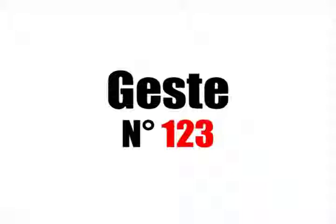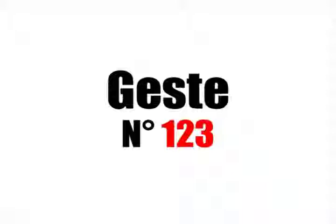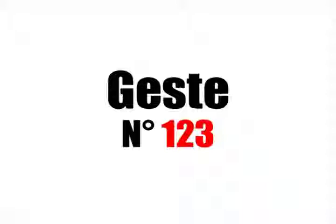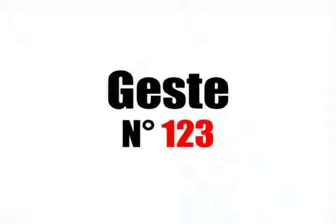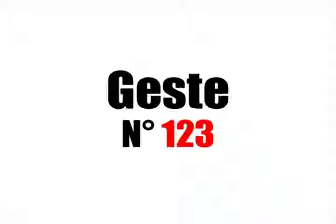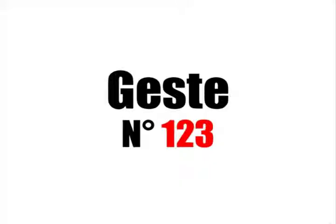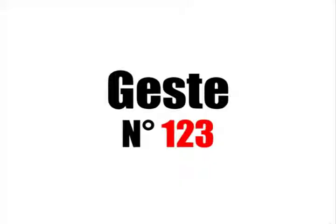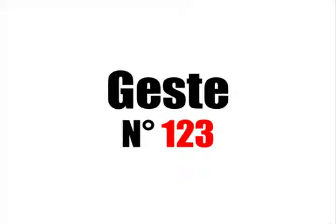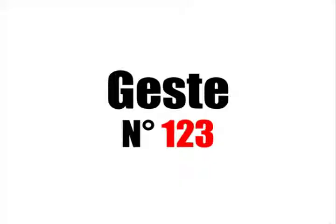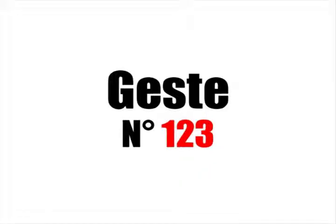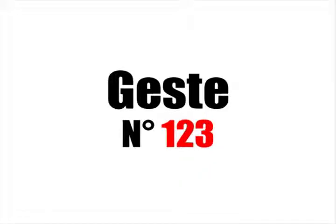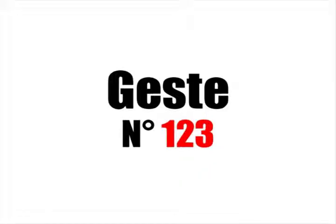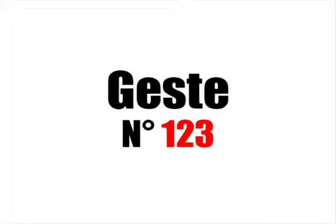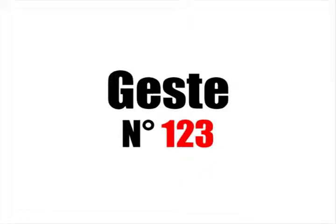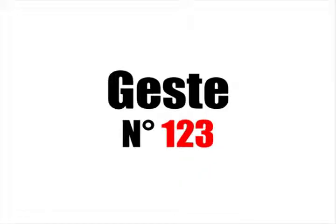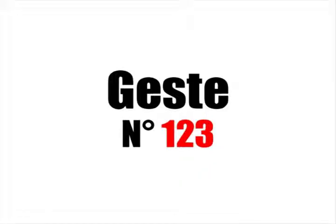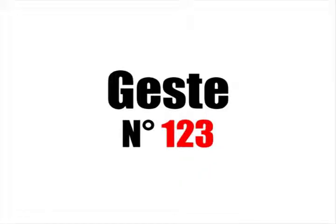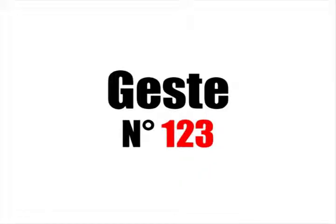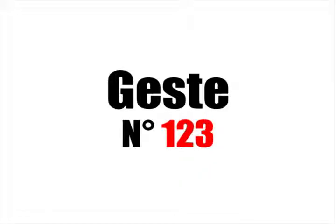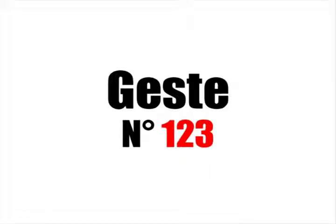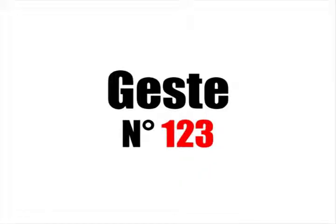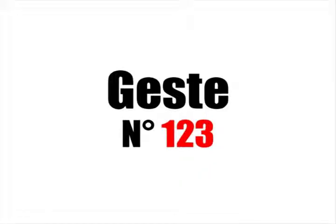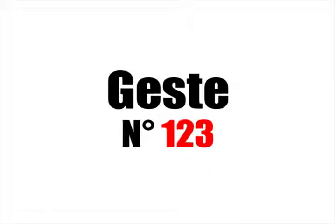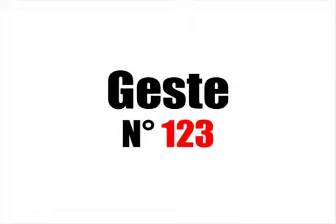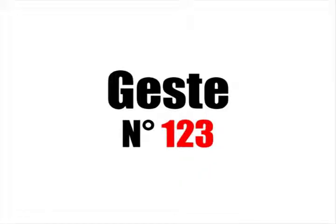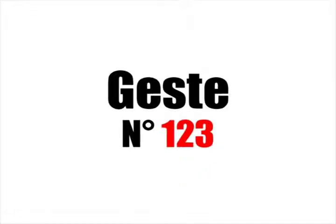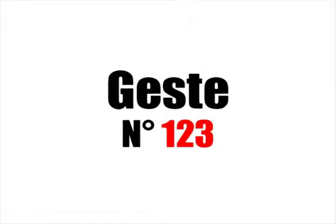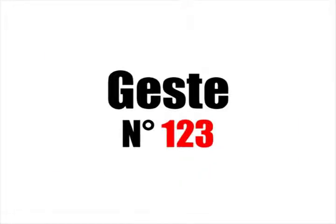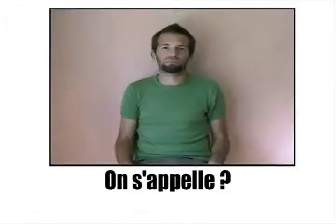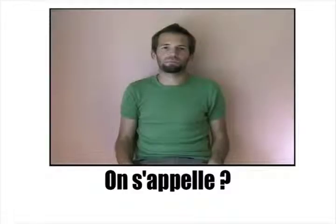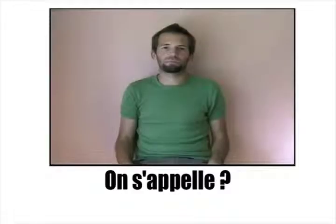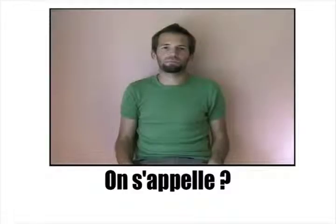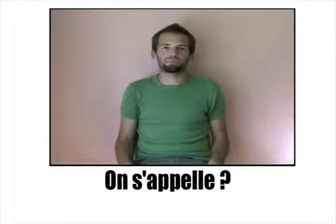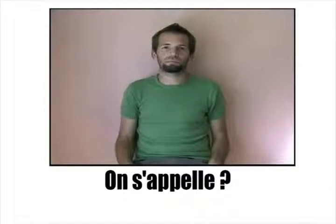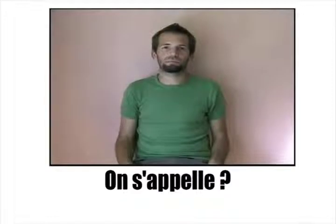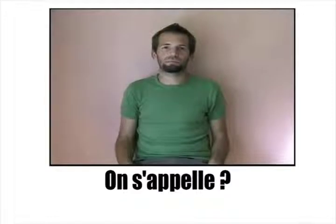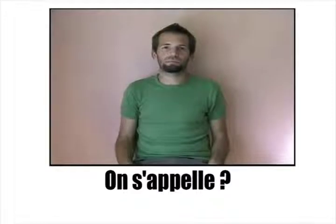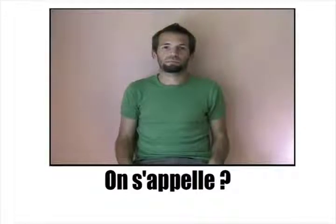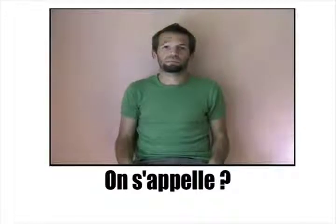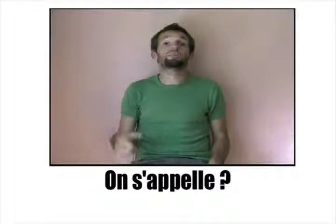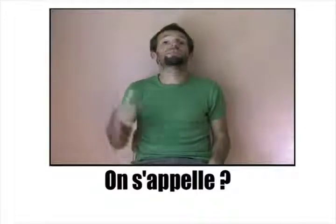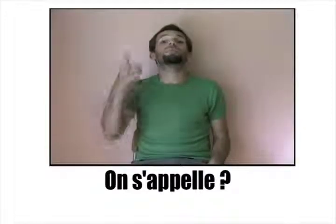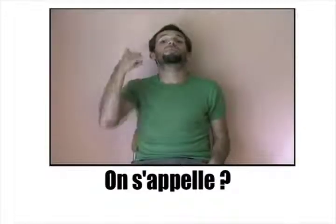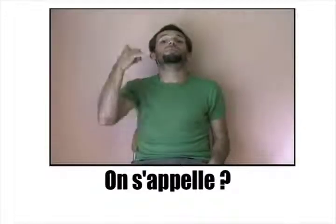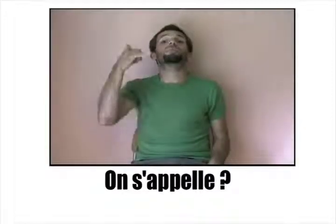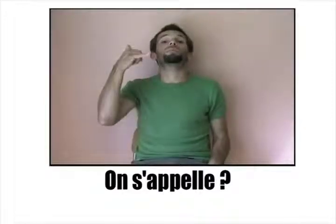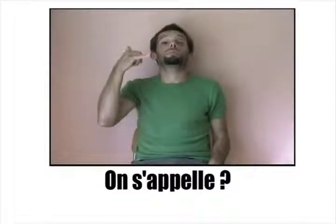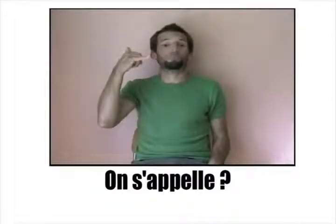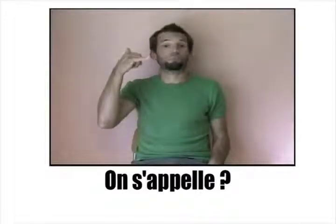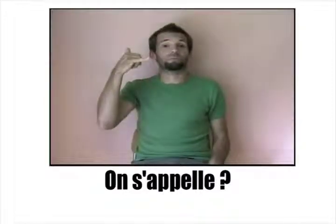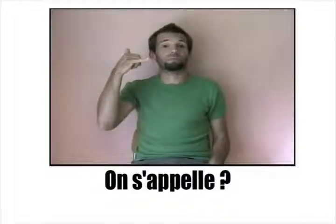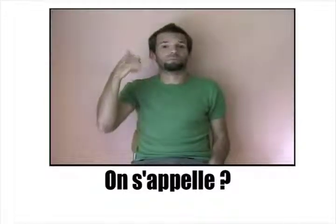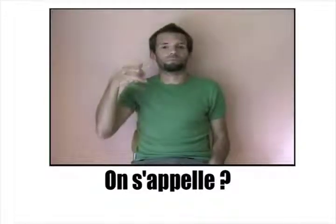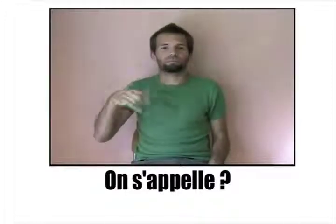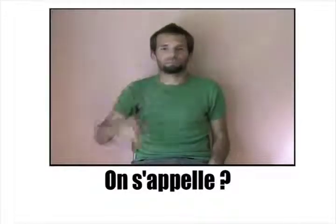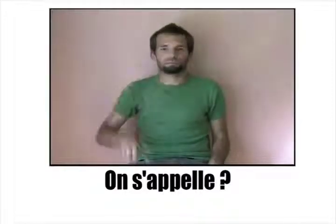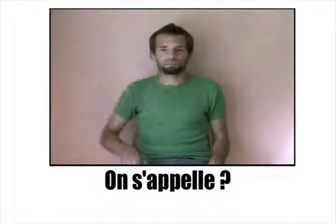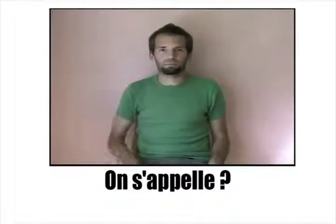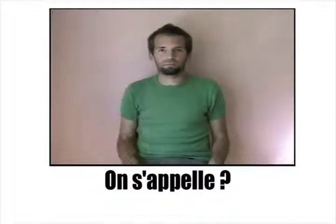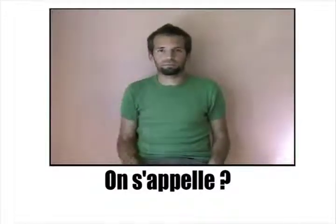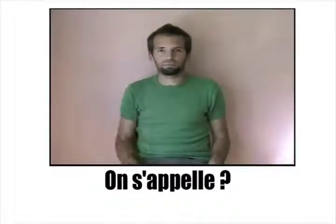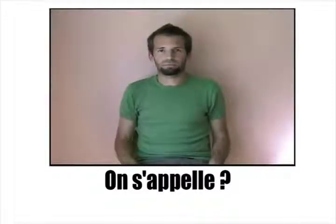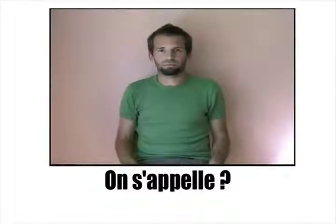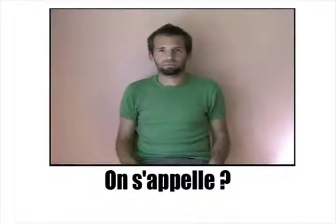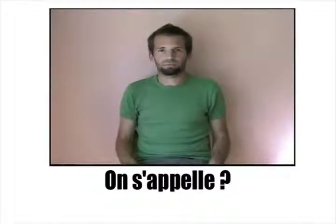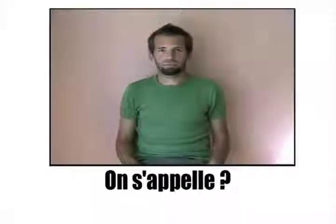On s'appelle